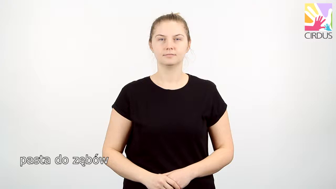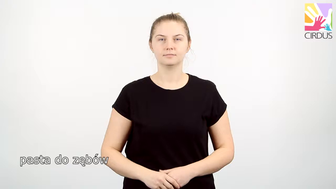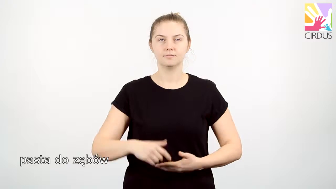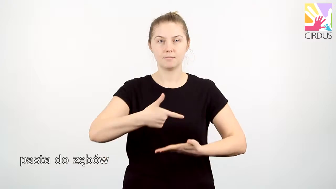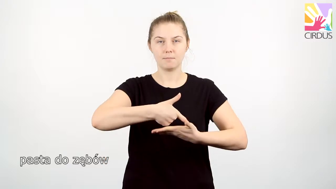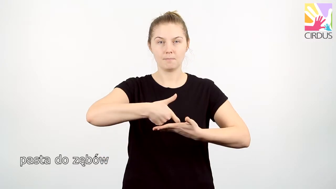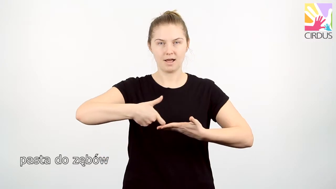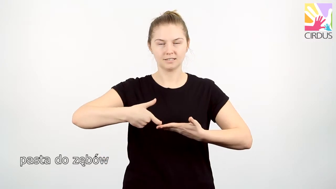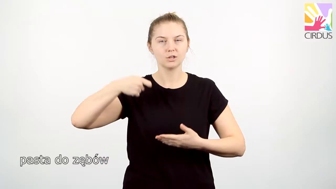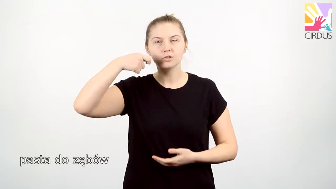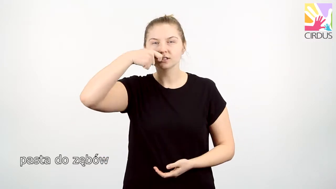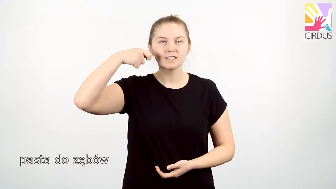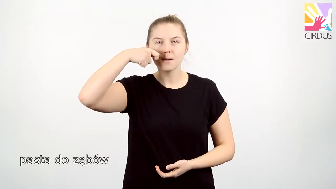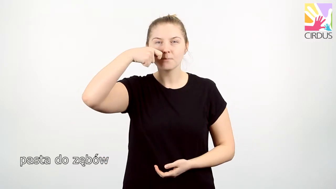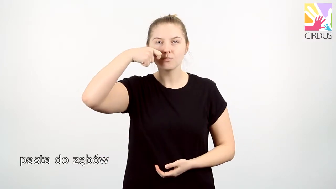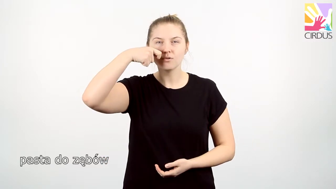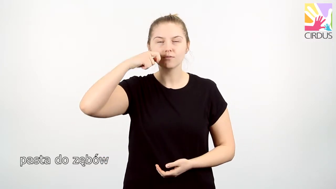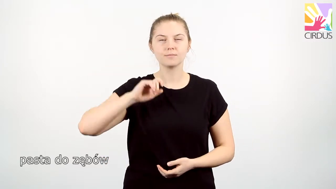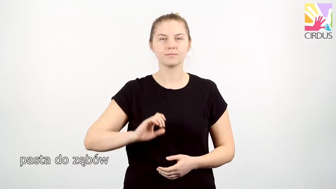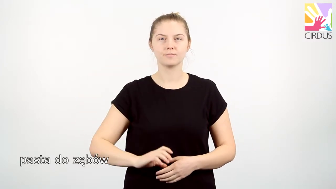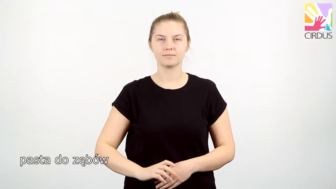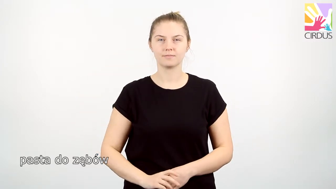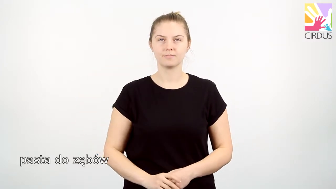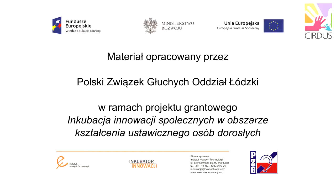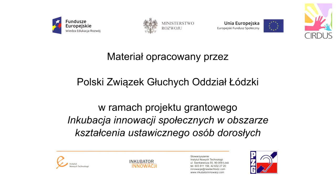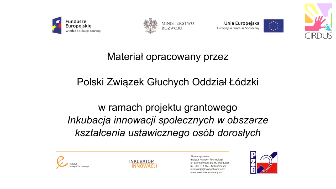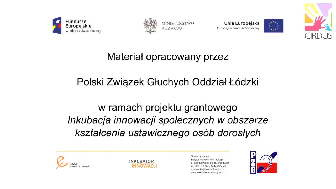pasta do zębów